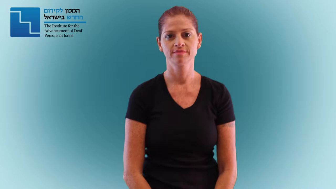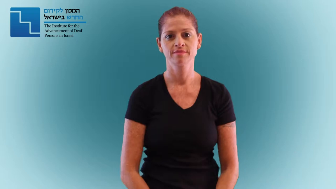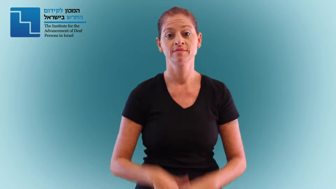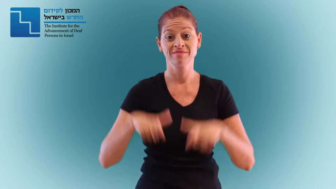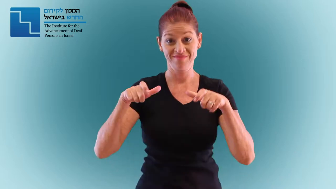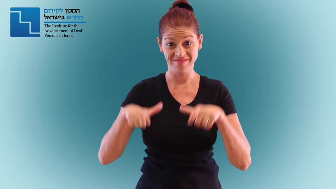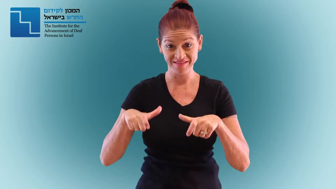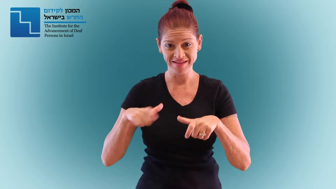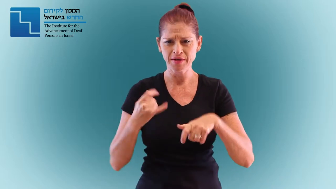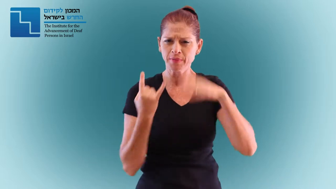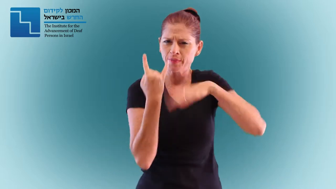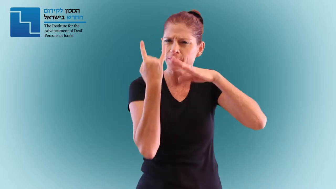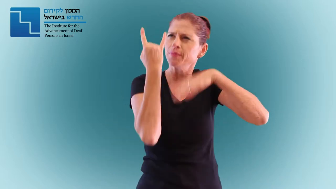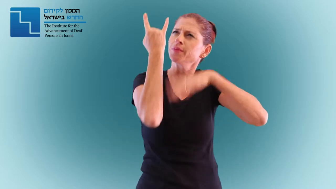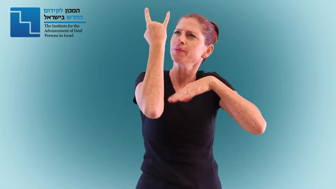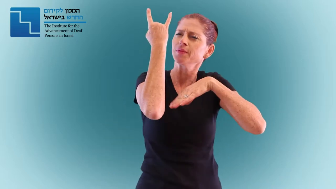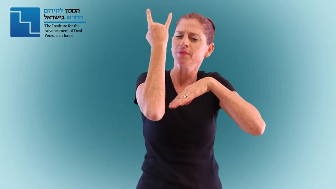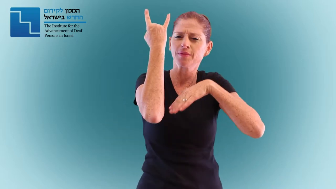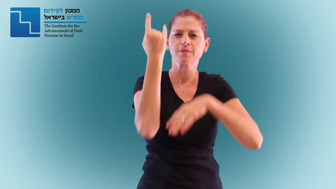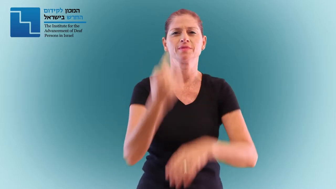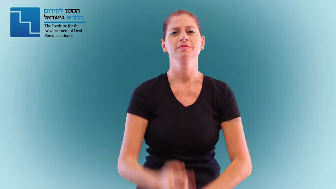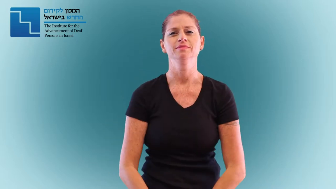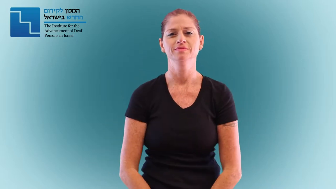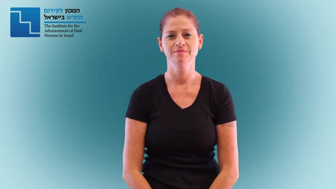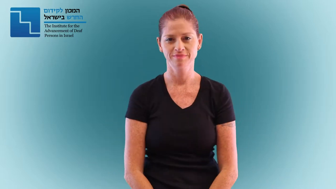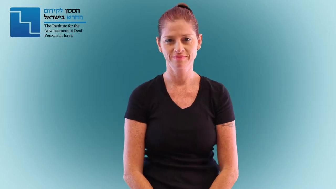חללית